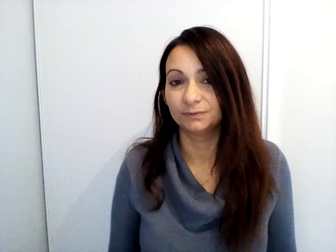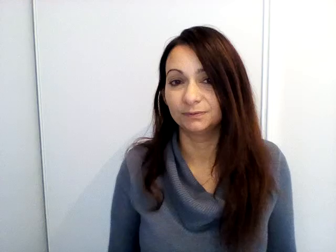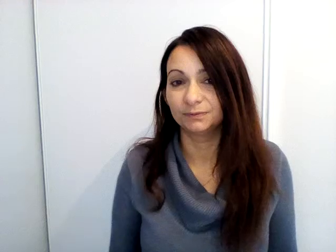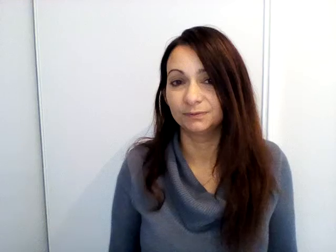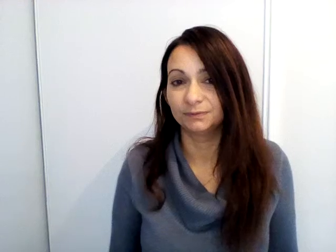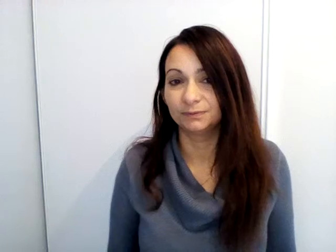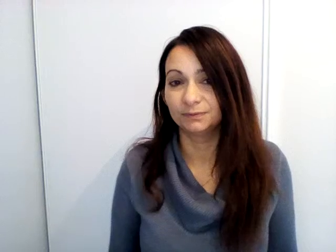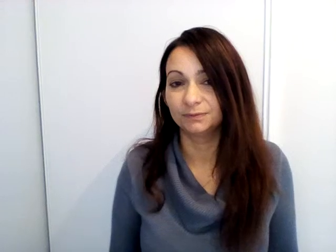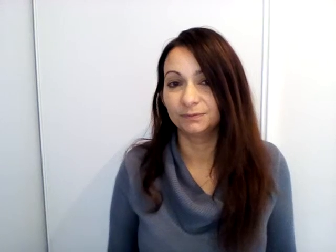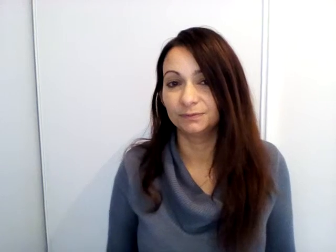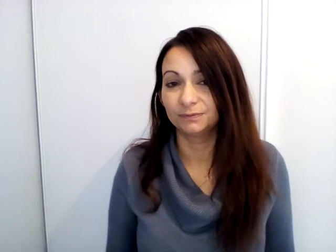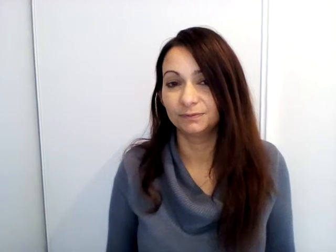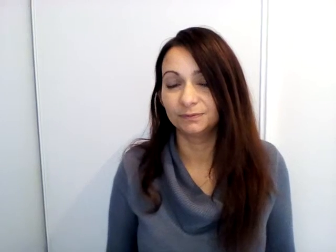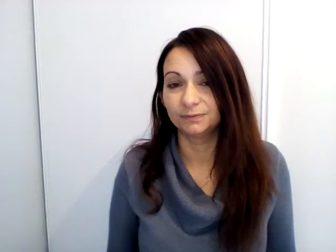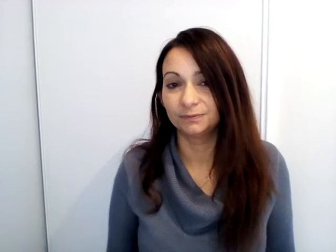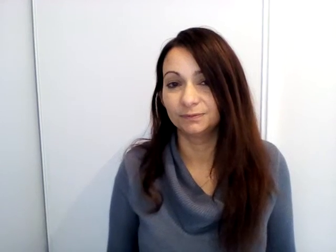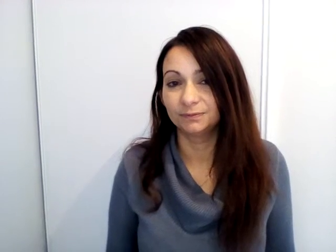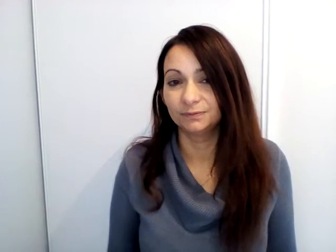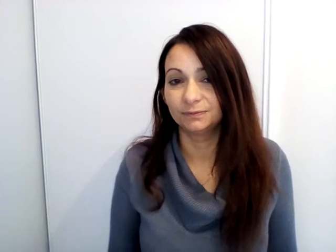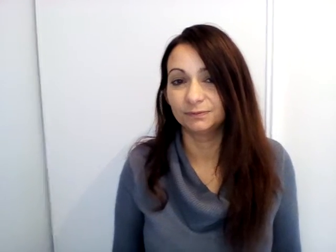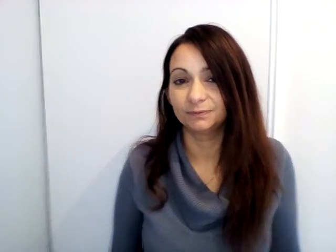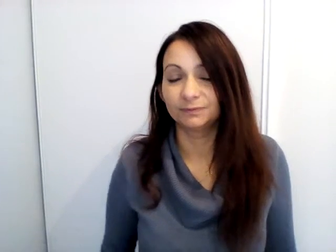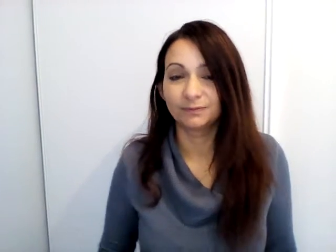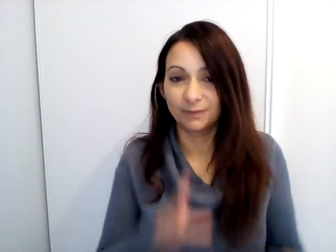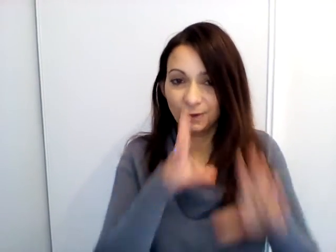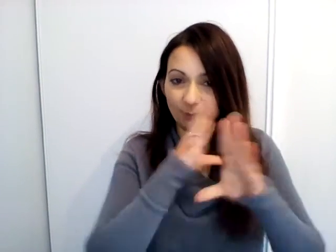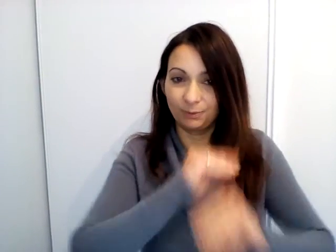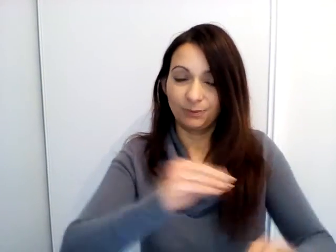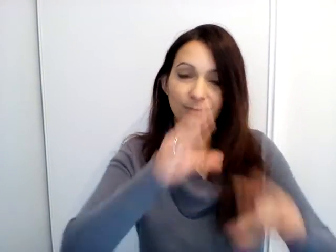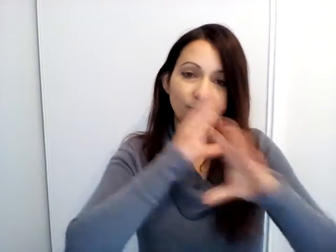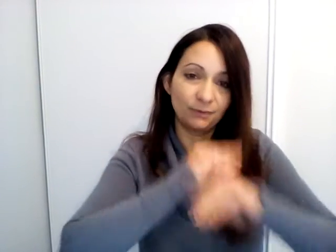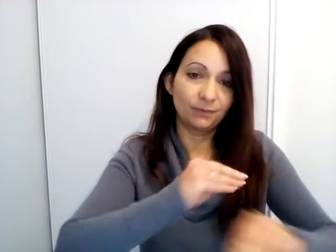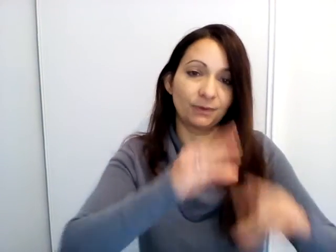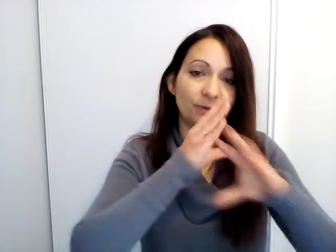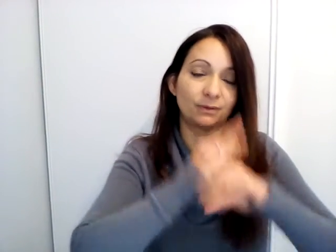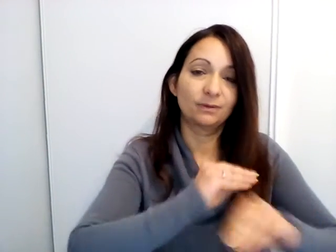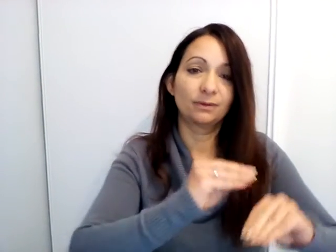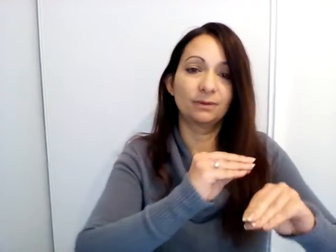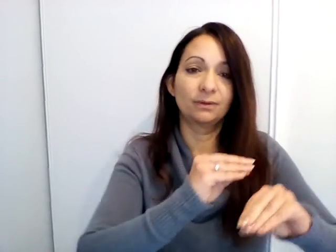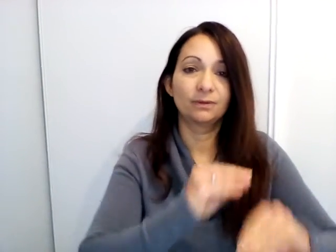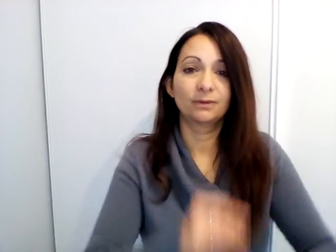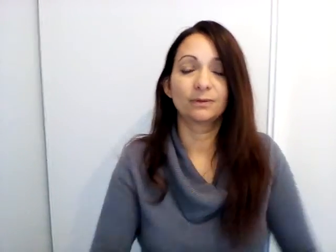Bavarder